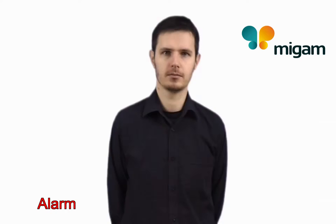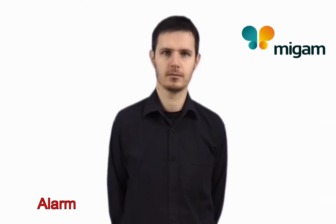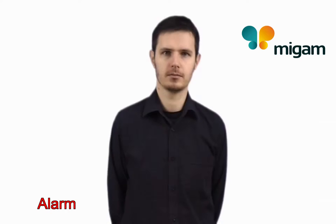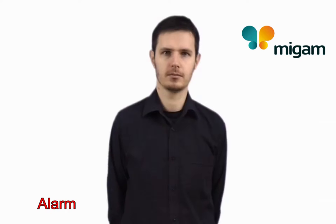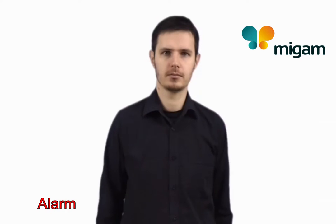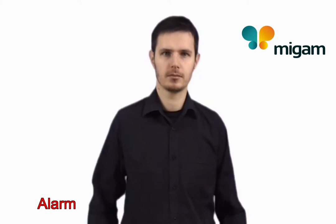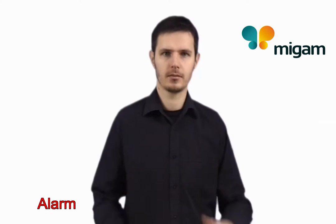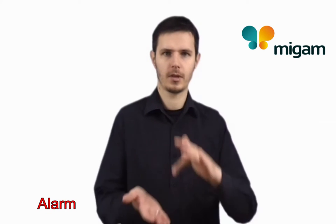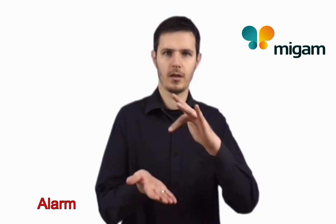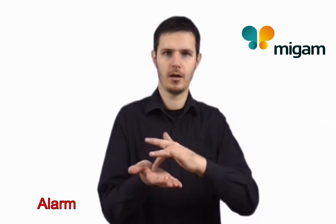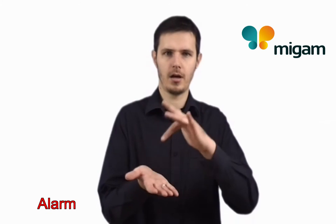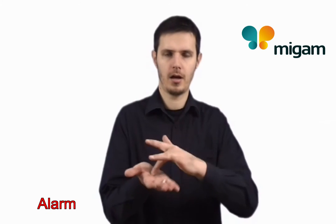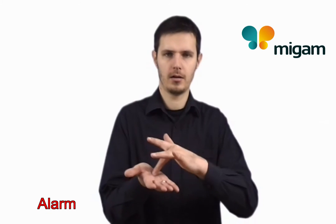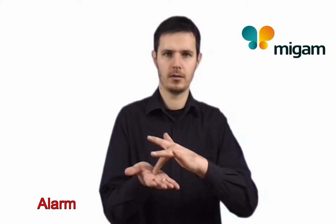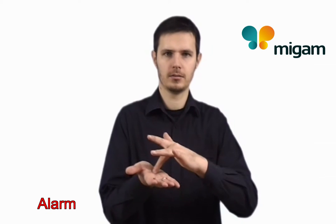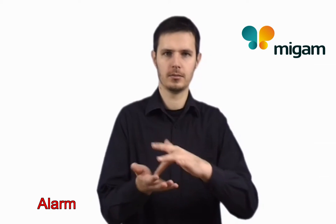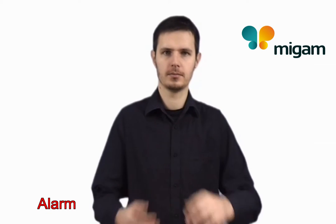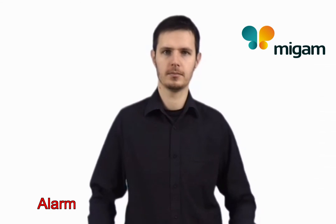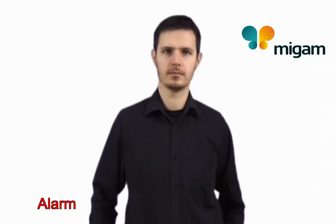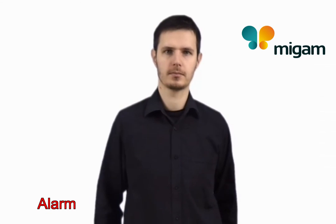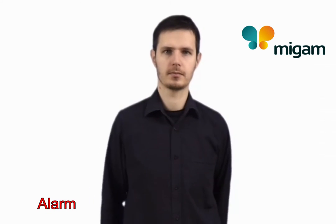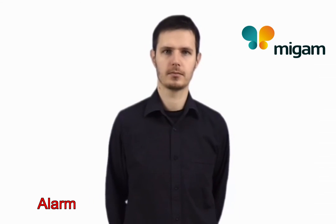alarm